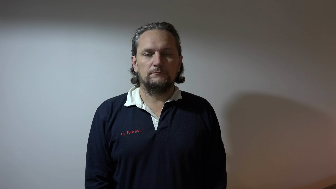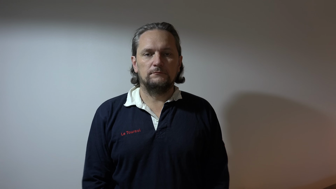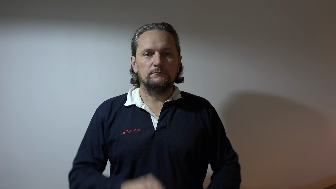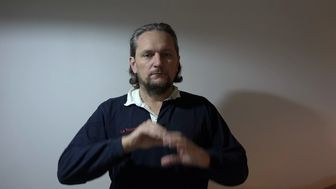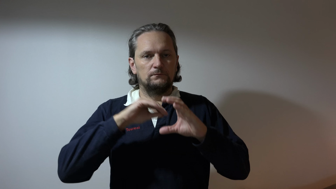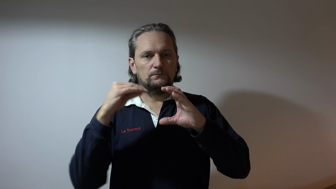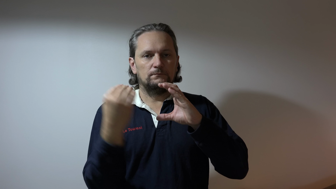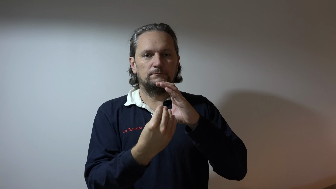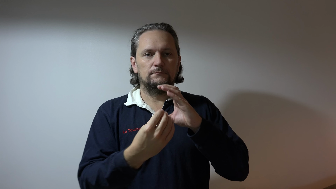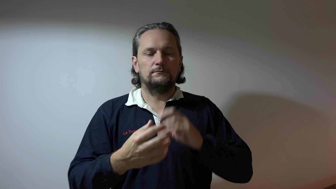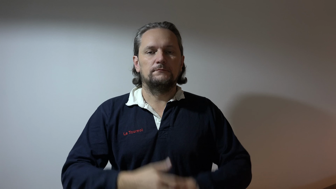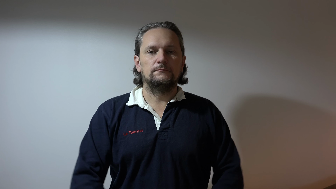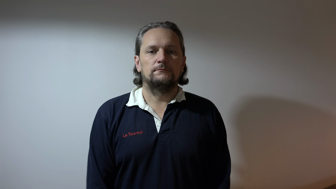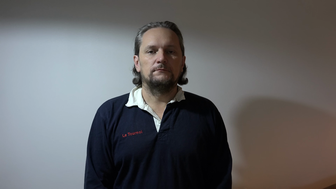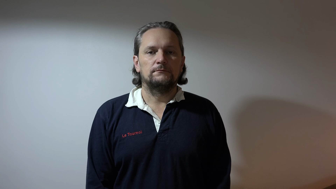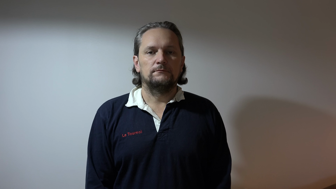Saturne